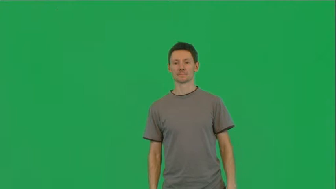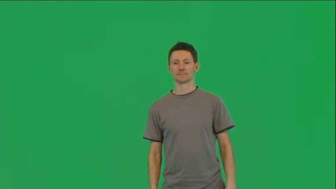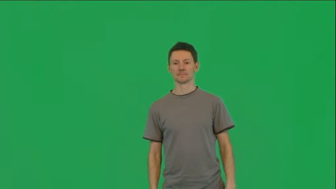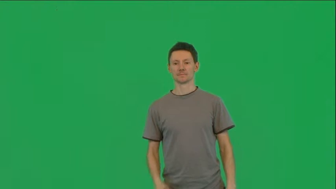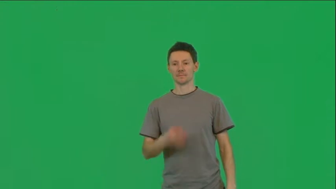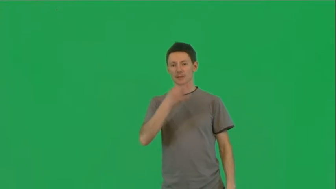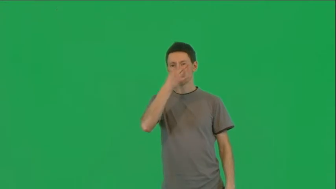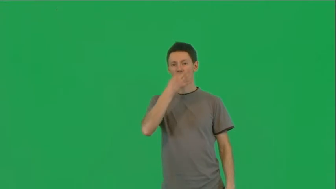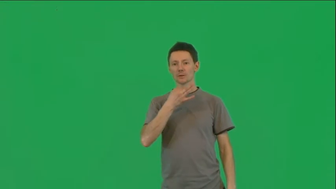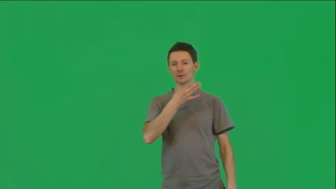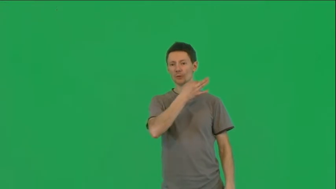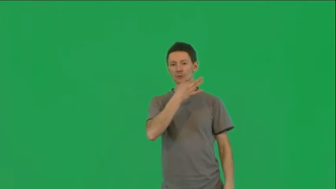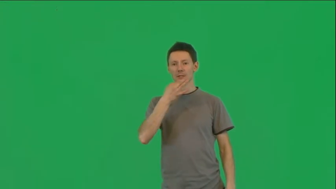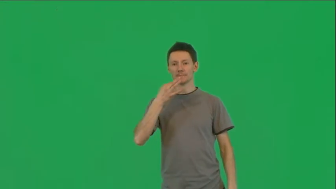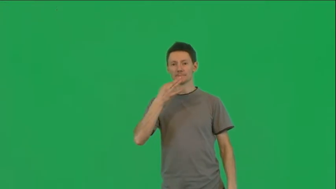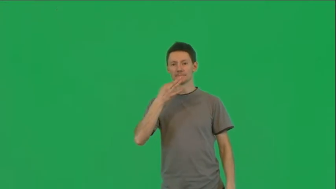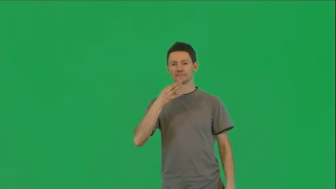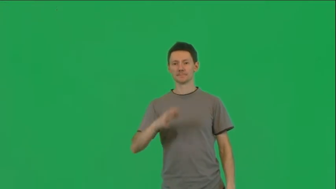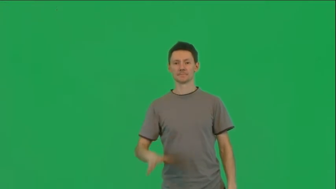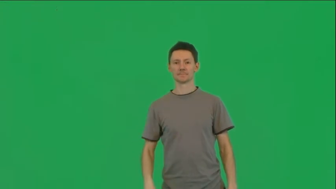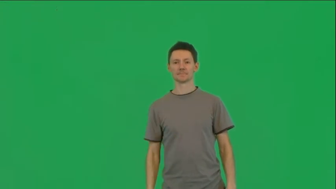komunia